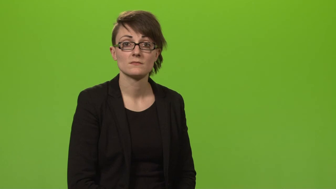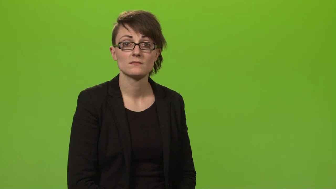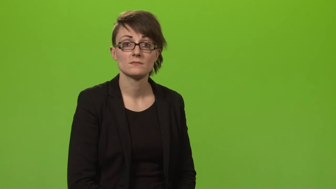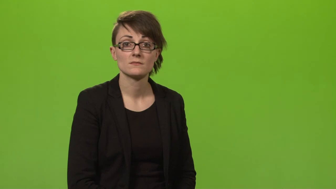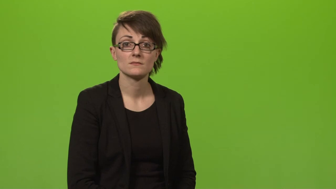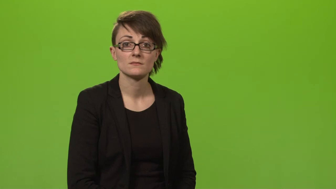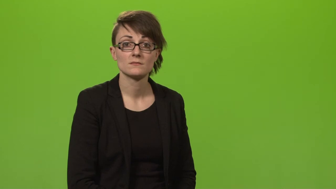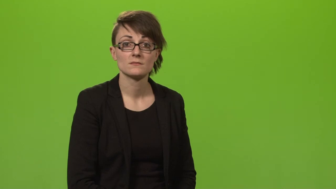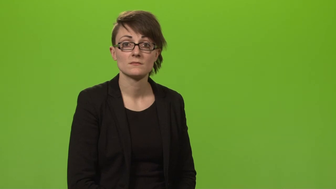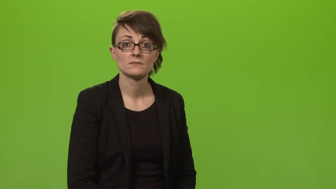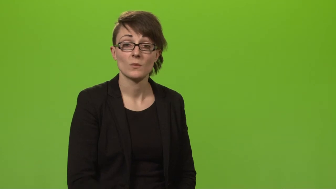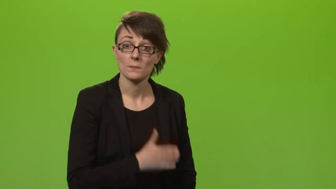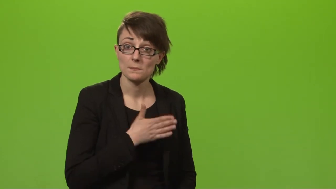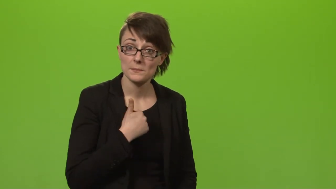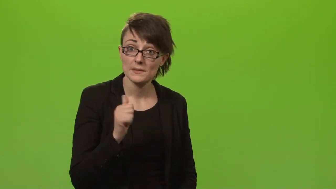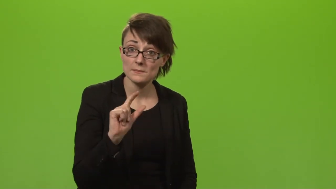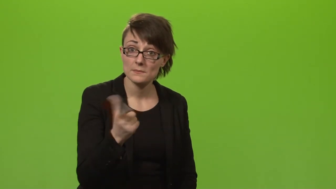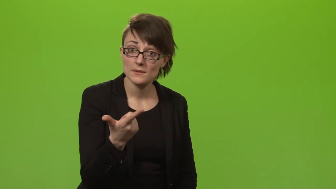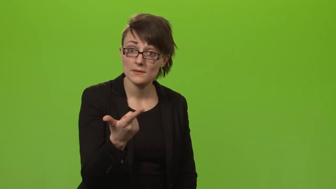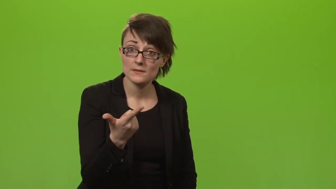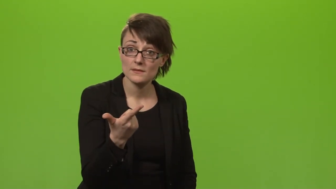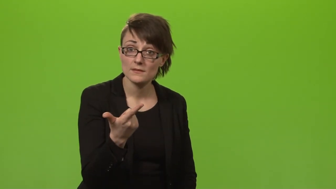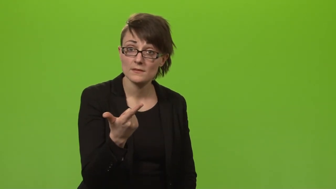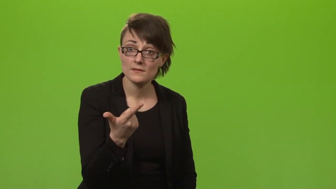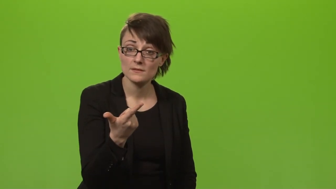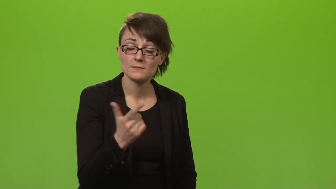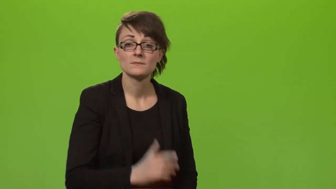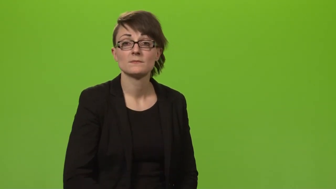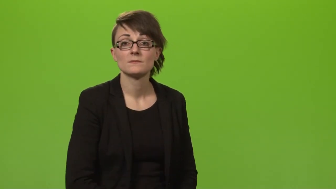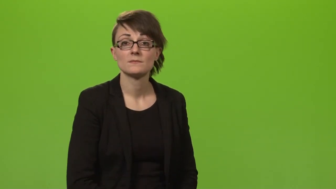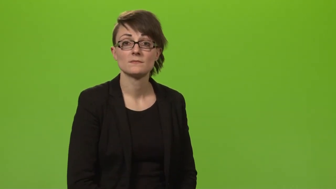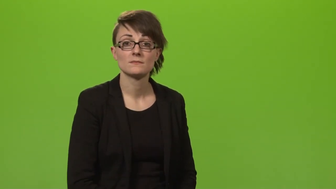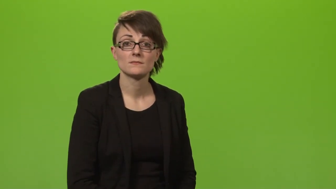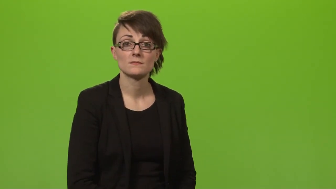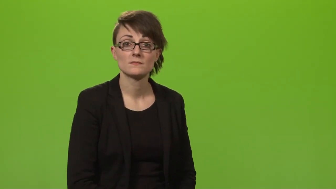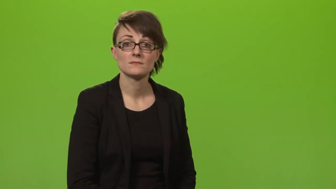viltu meira